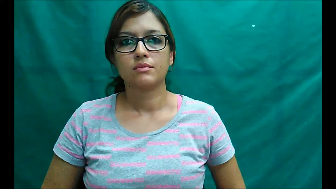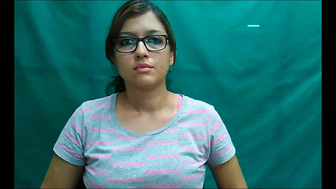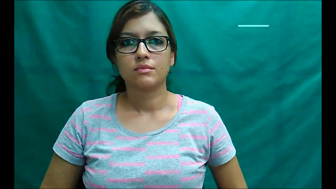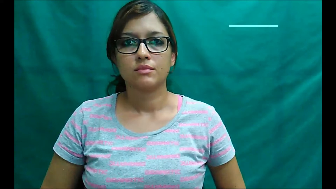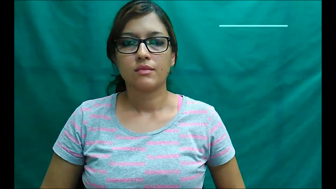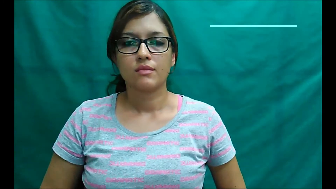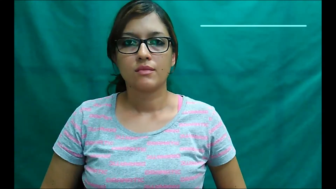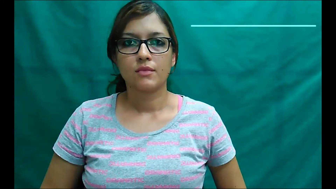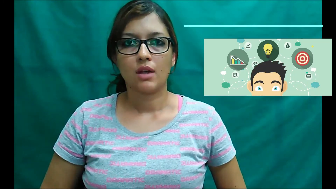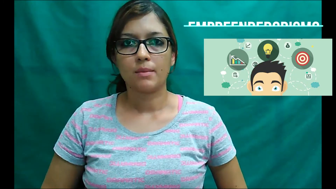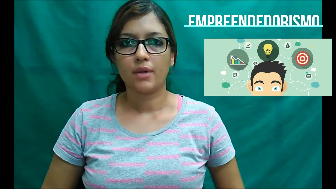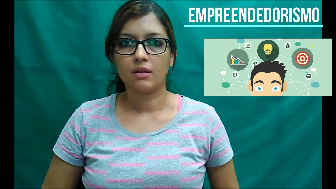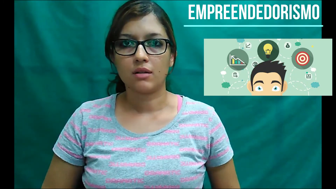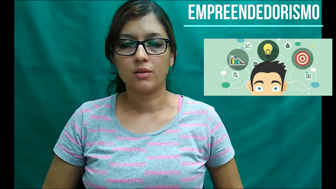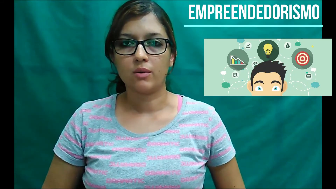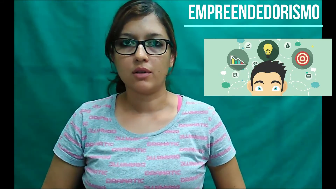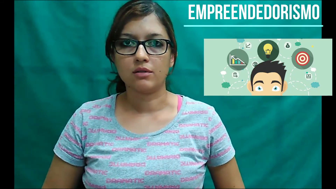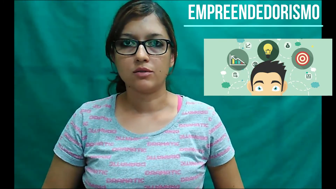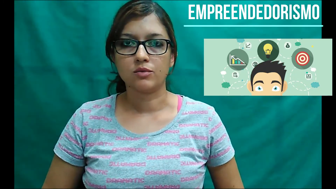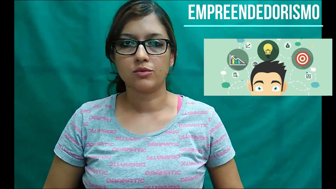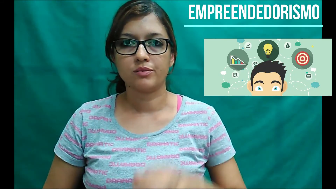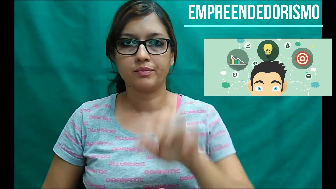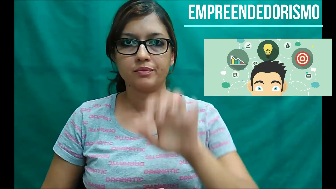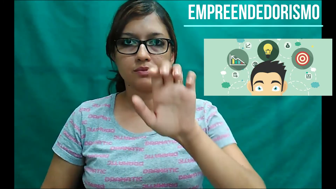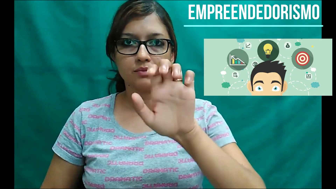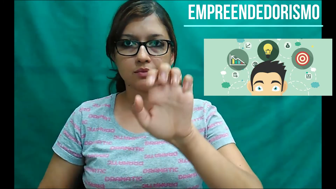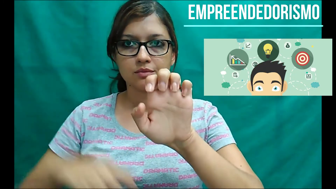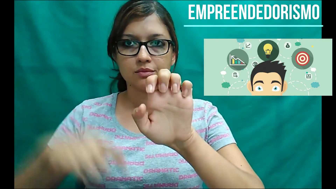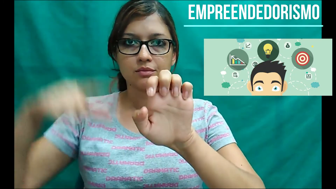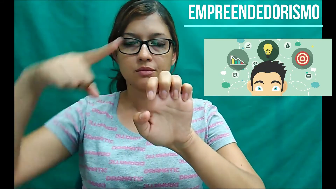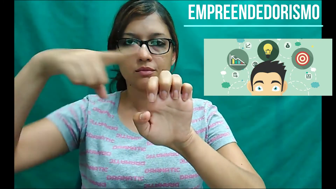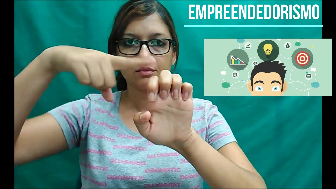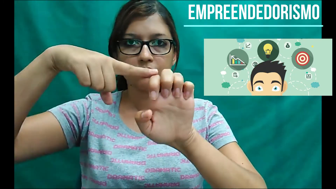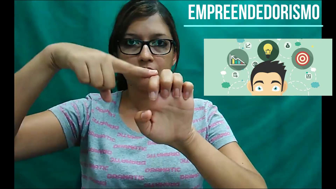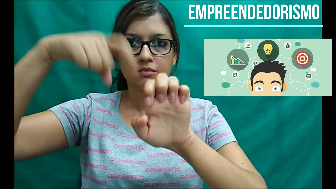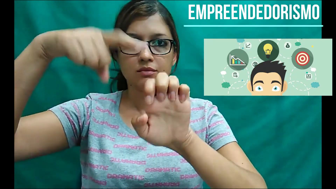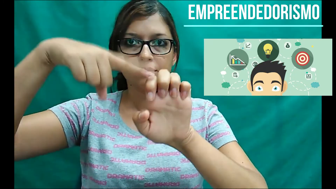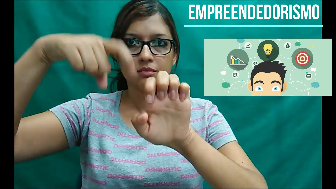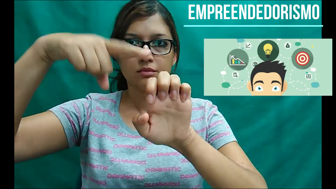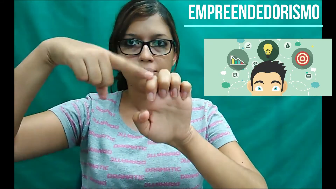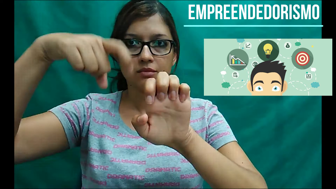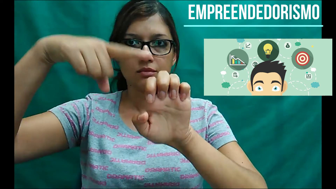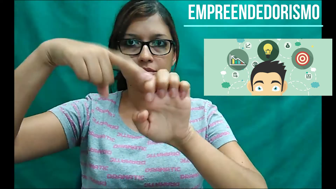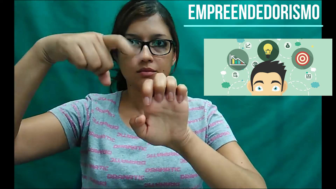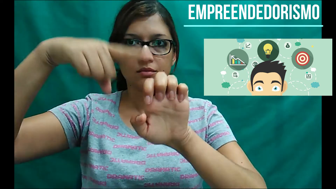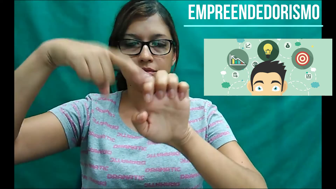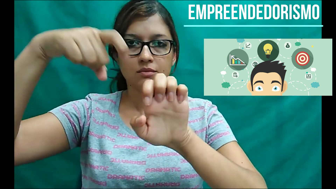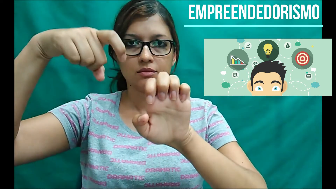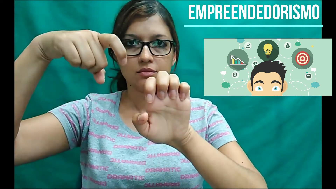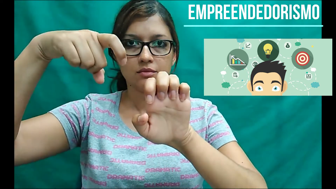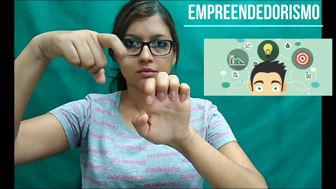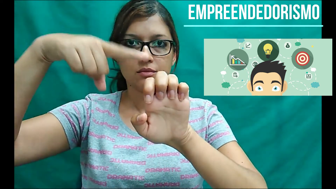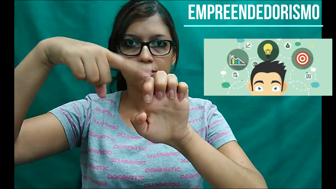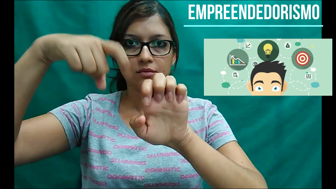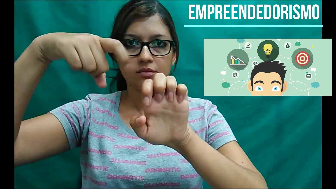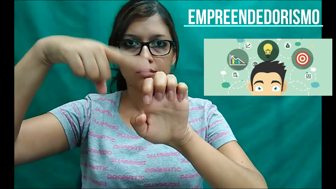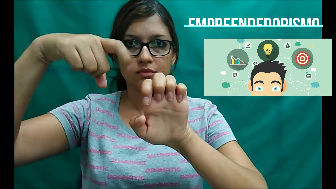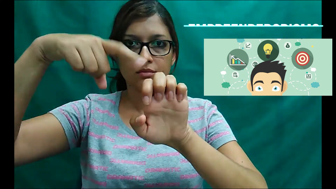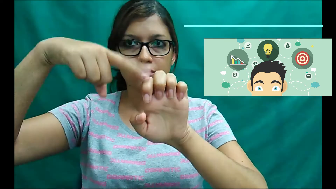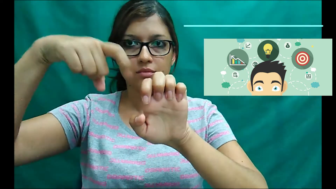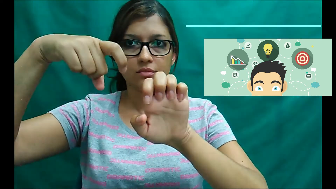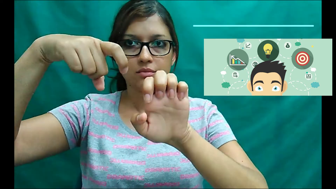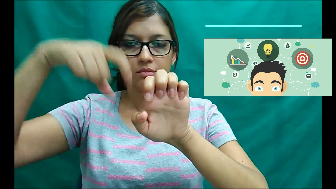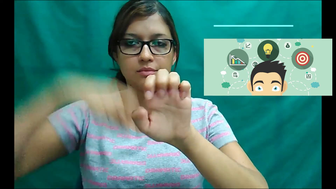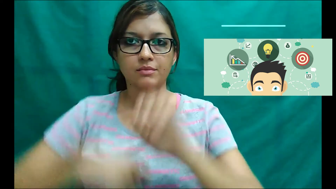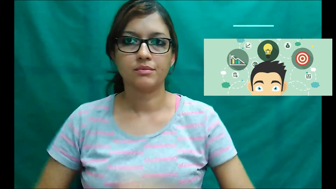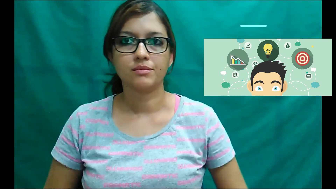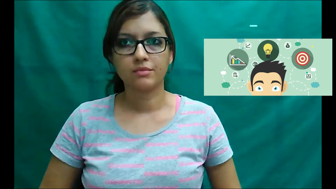EMPREENDEDORISMO